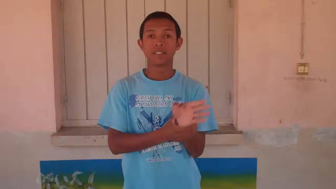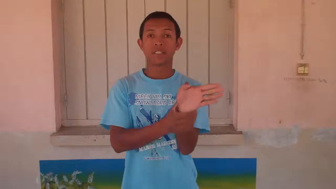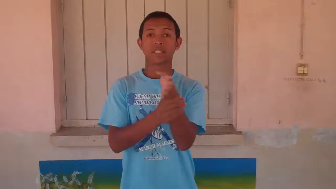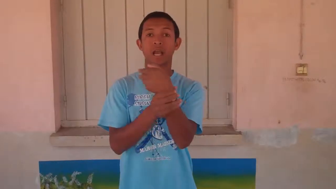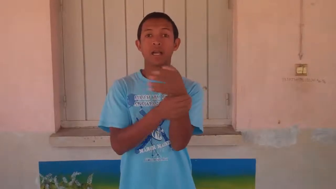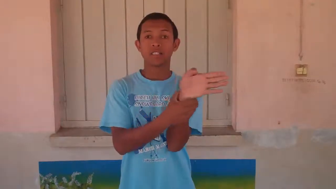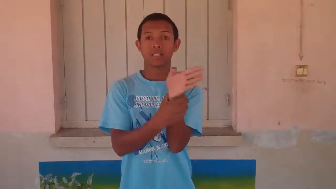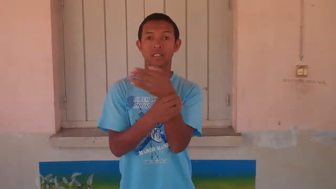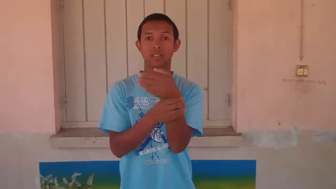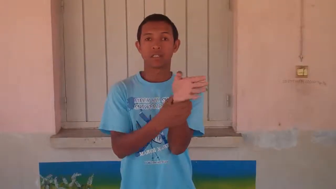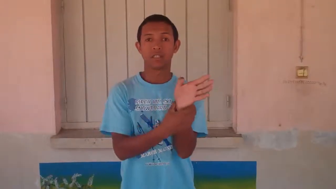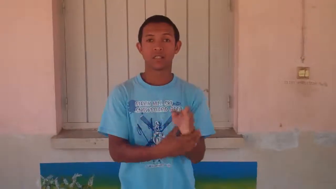saina